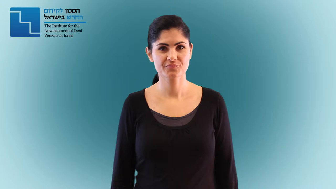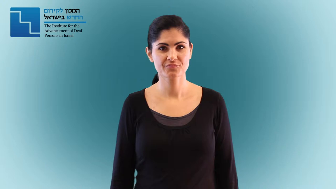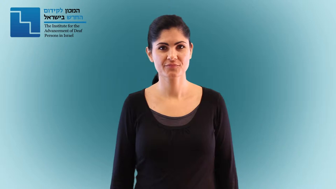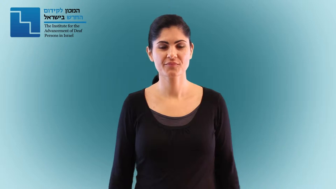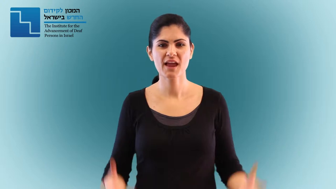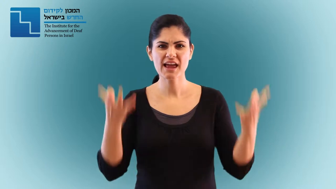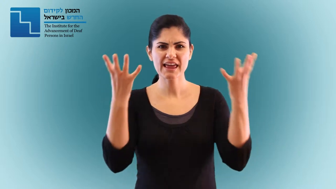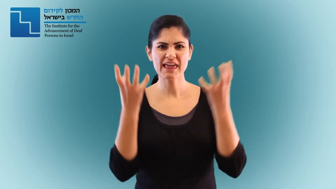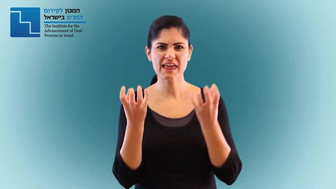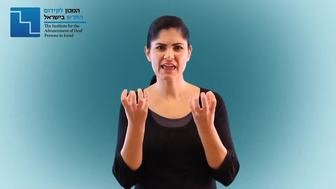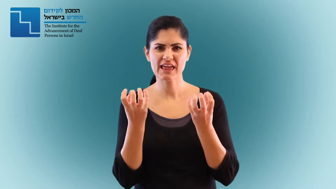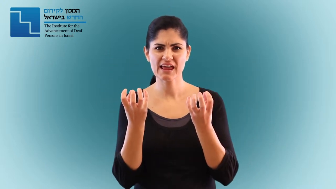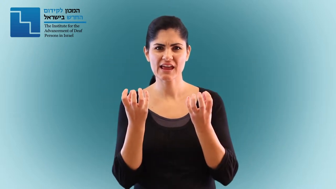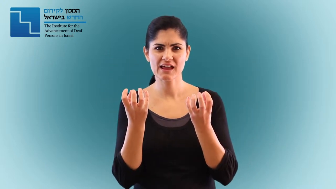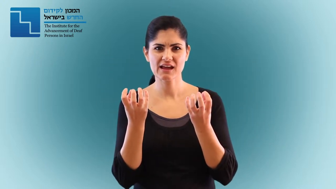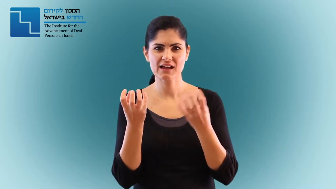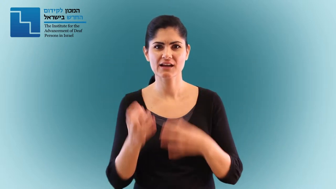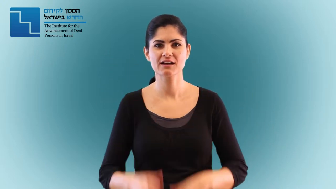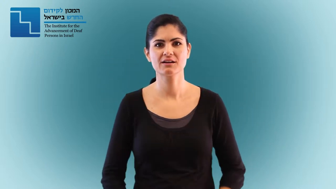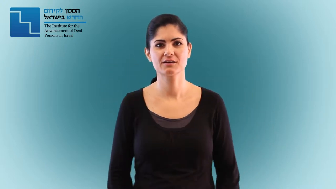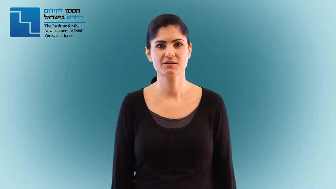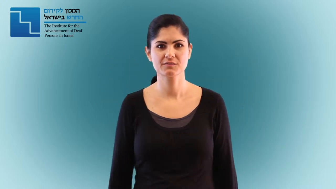כהה